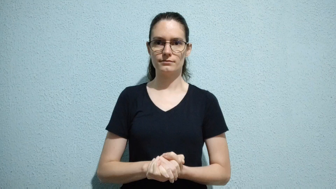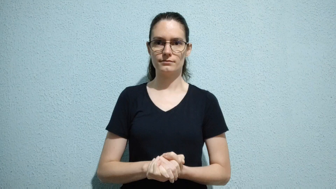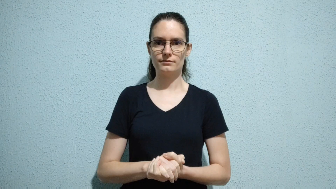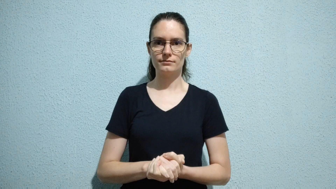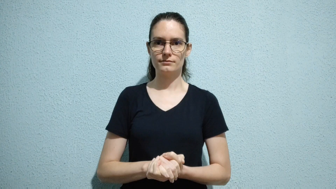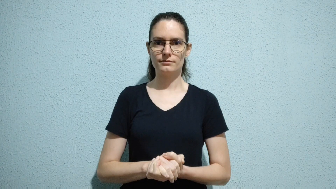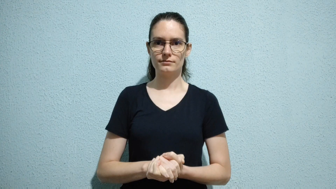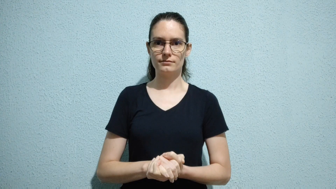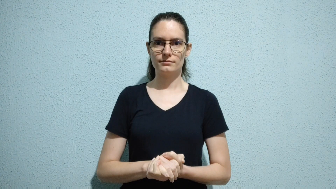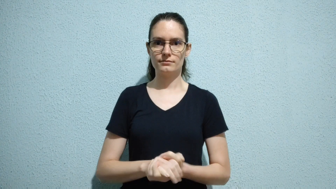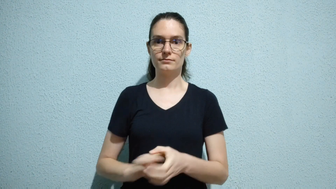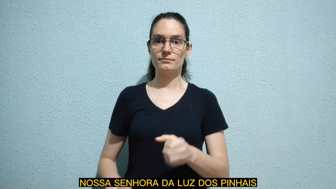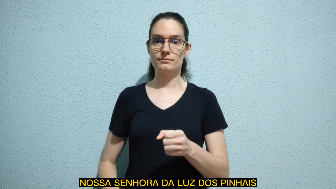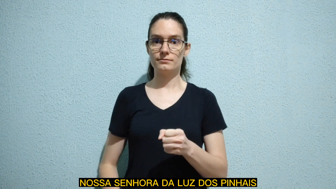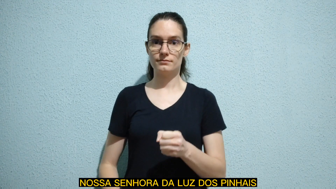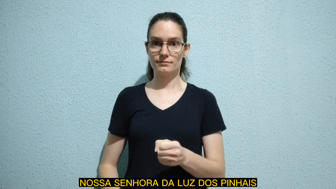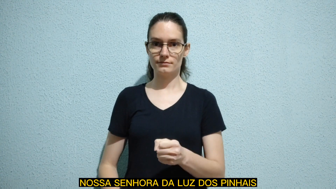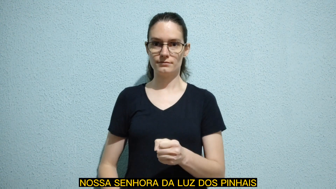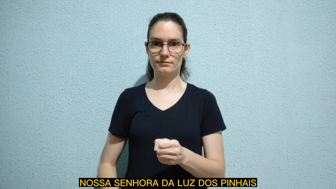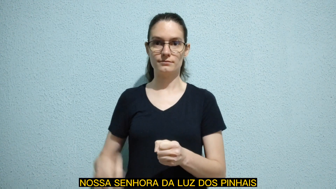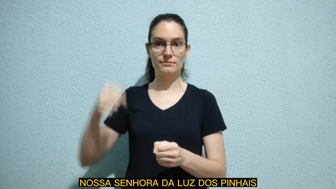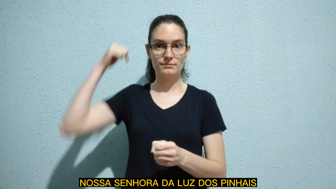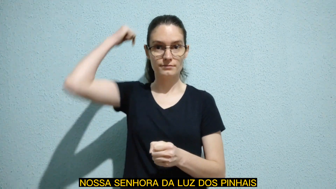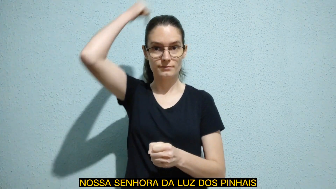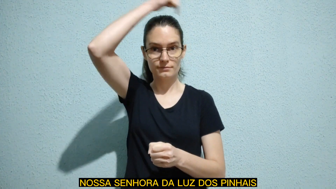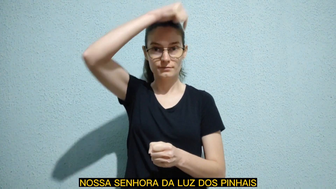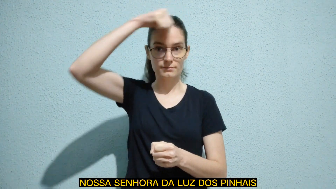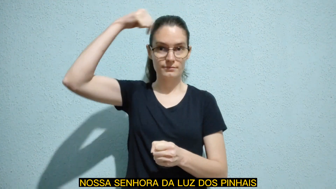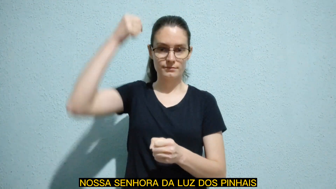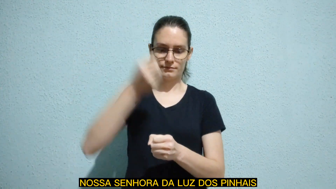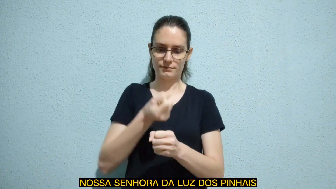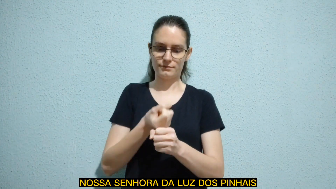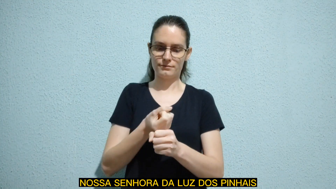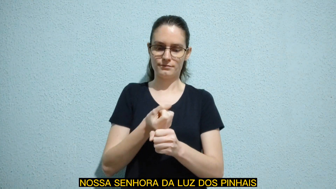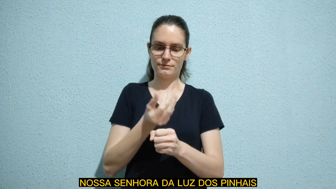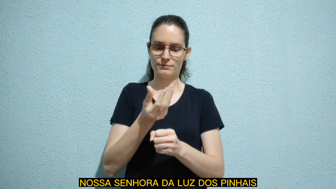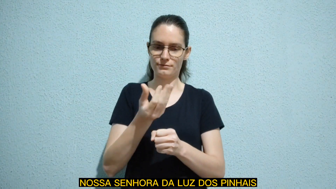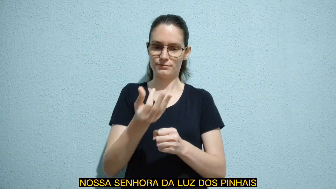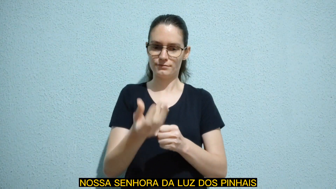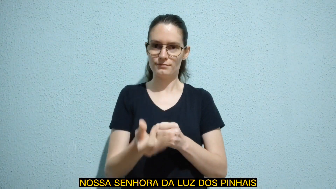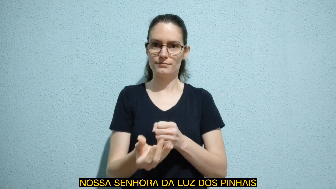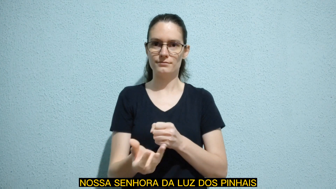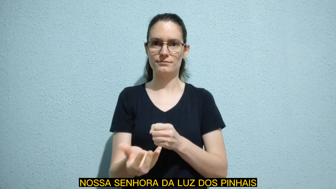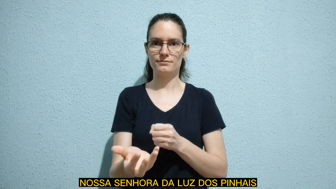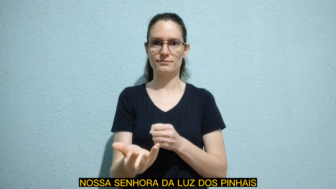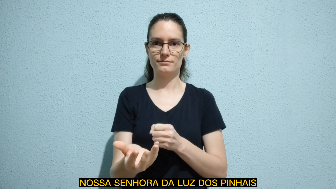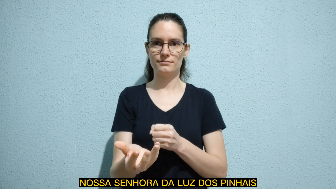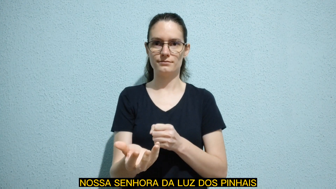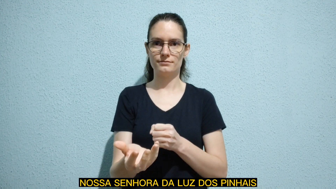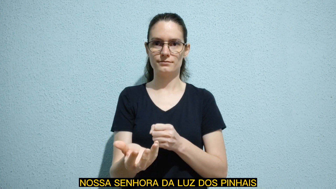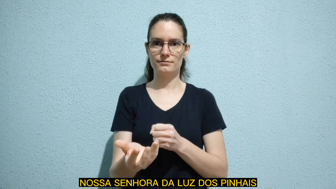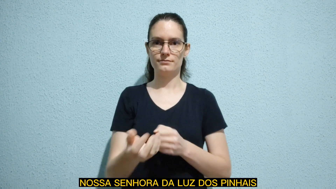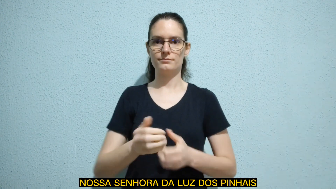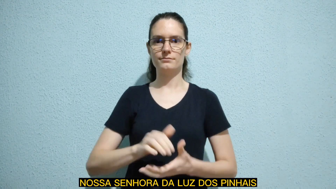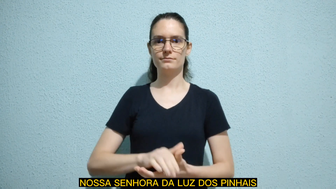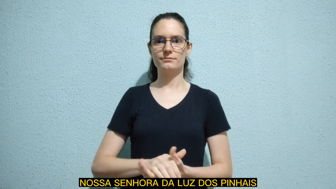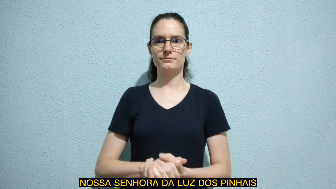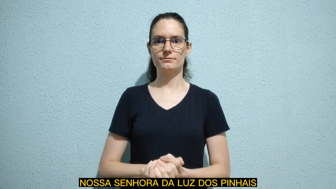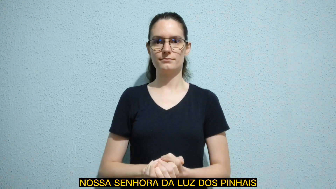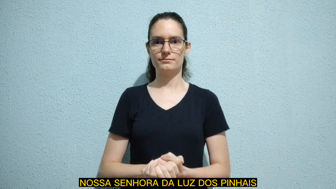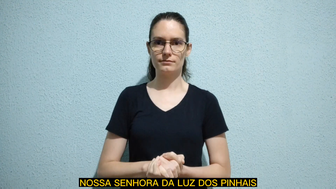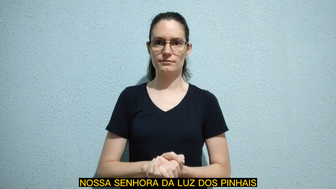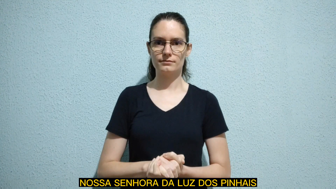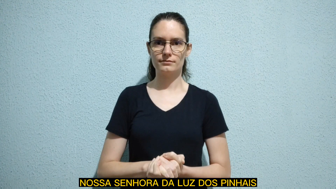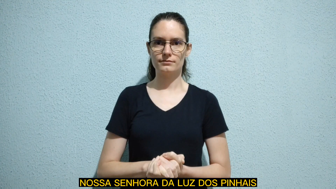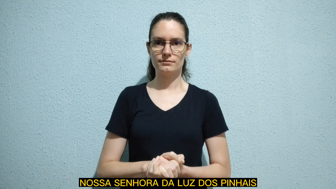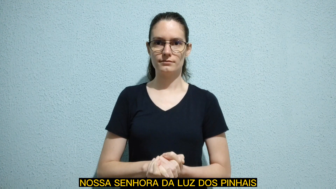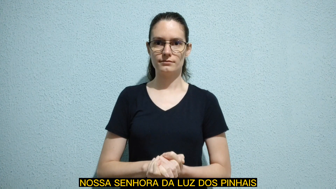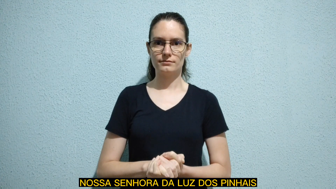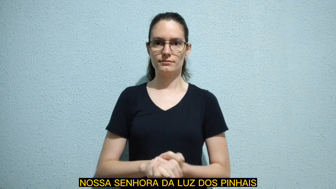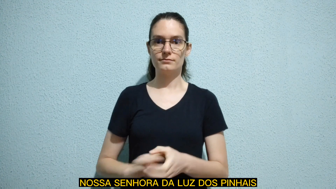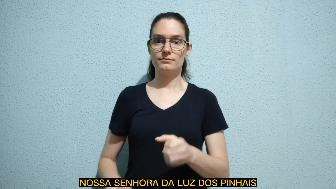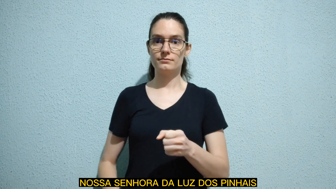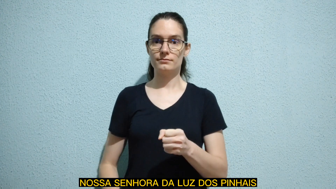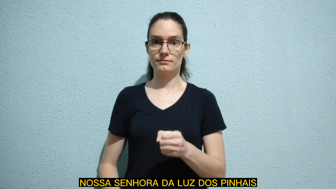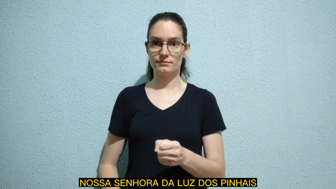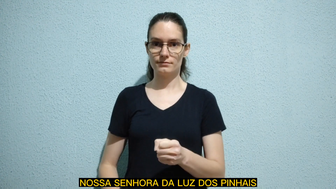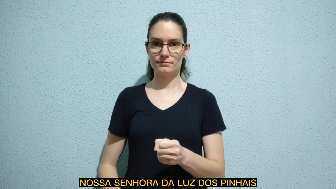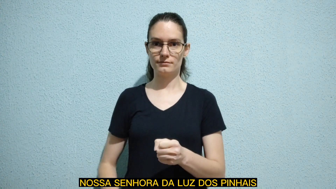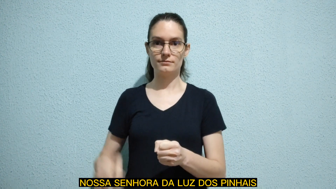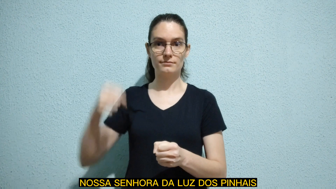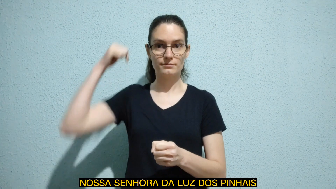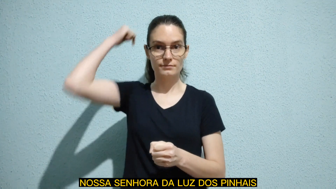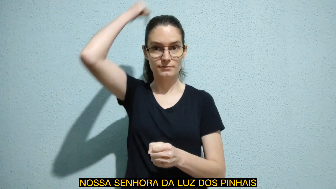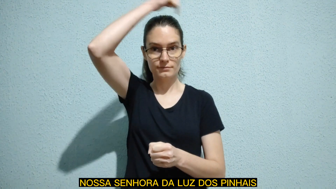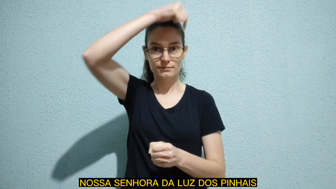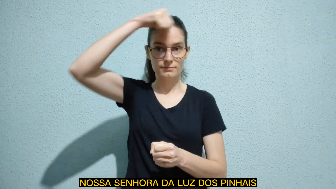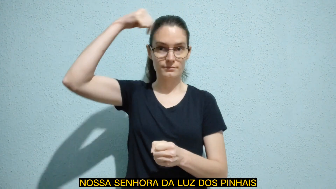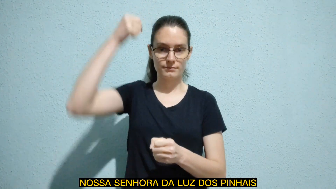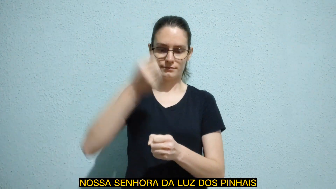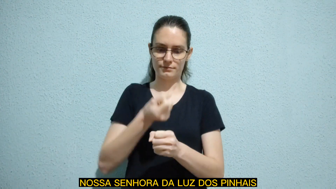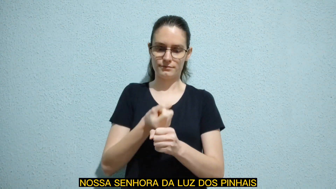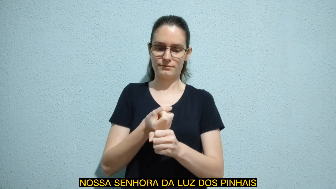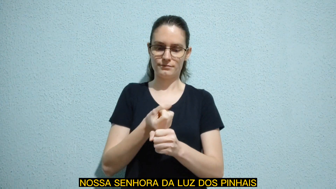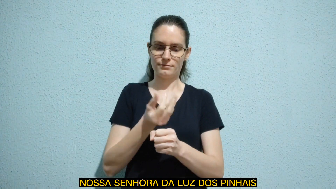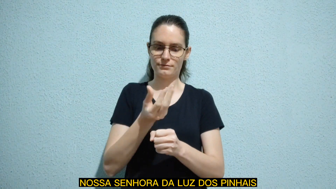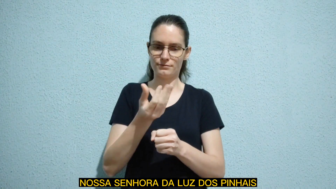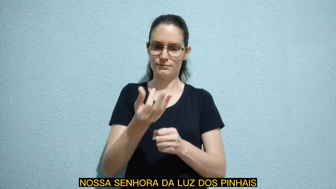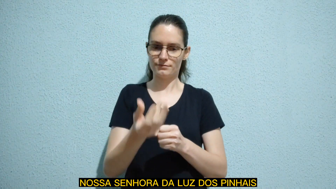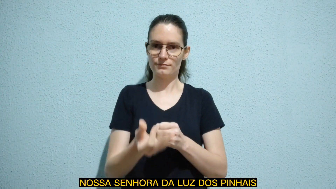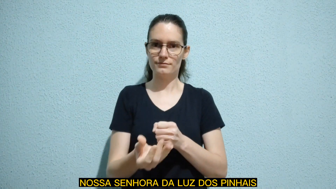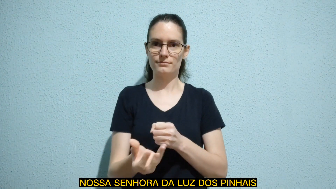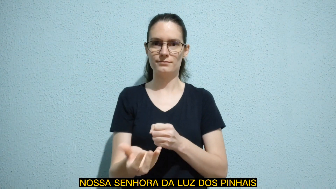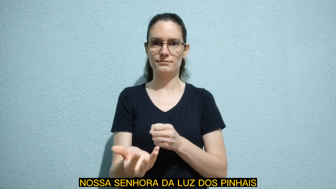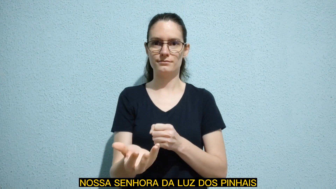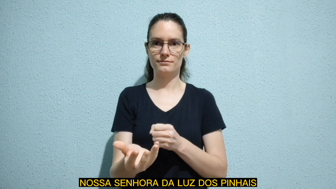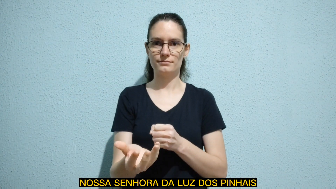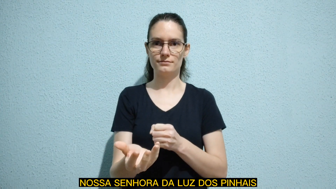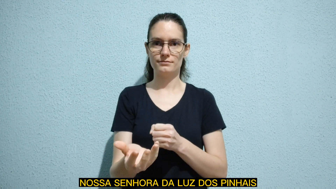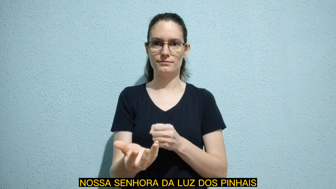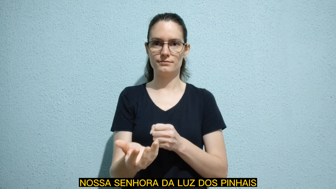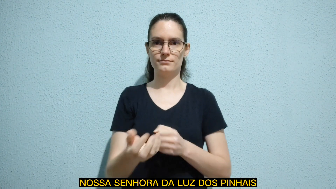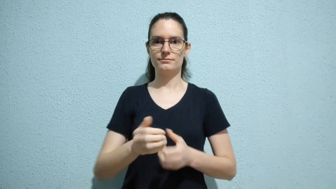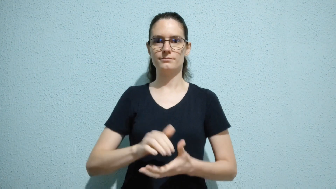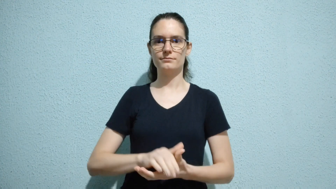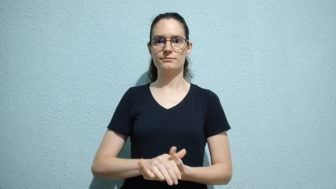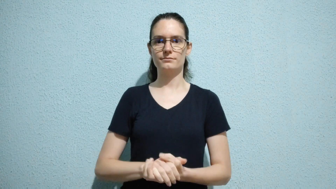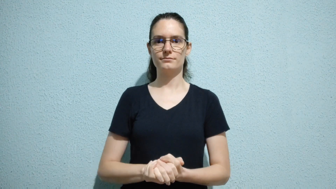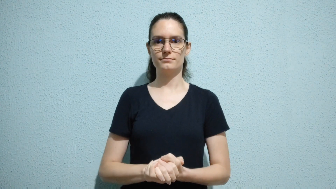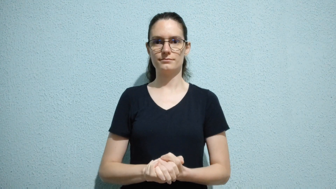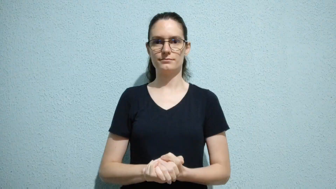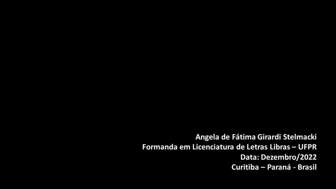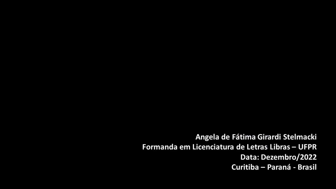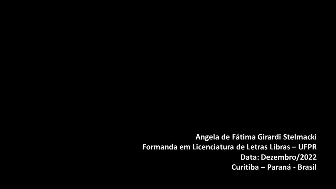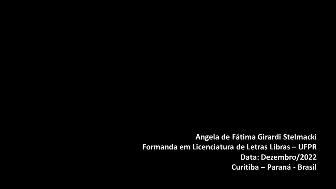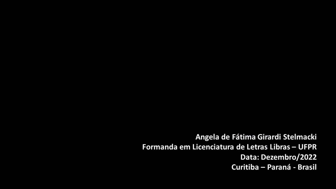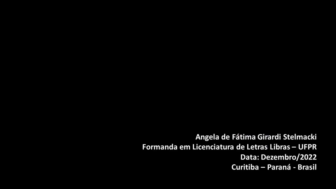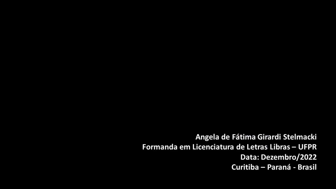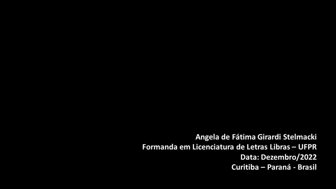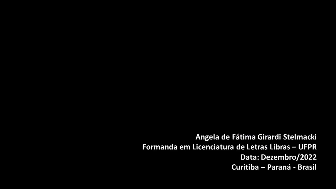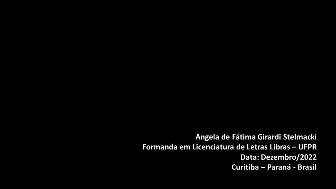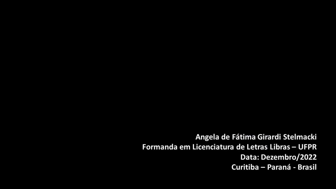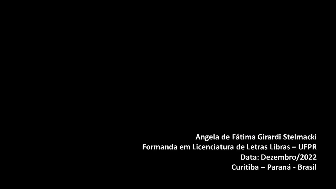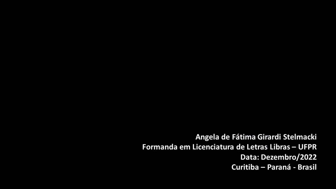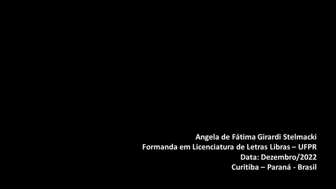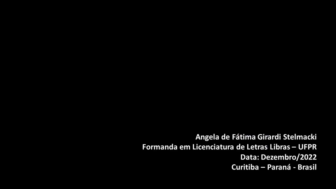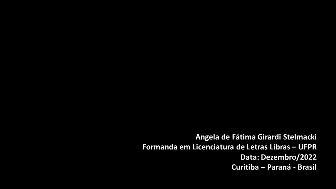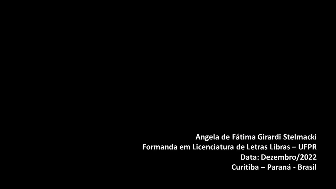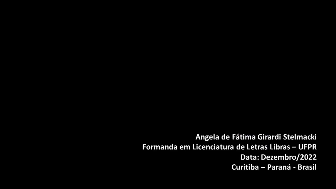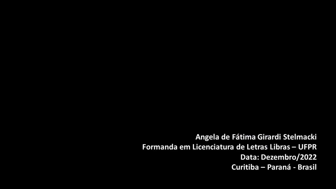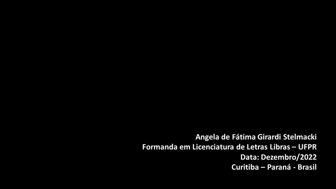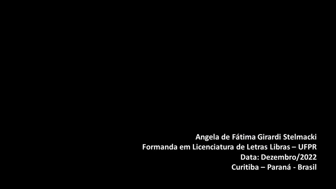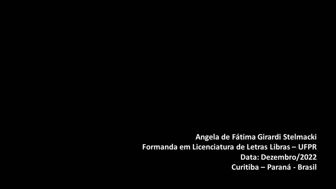Nossa Senhora da Luz dos Pinhais